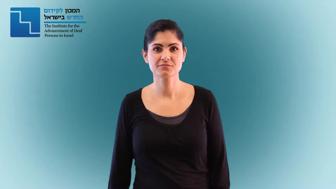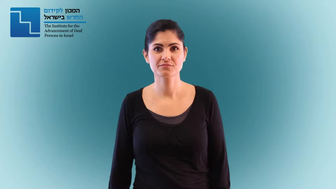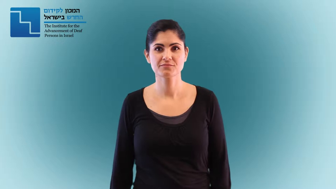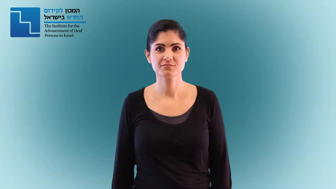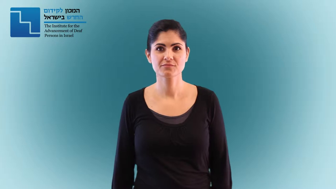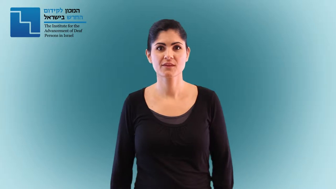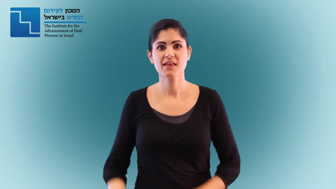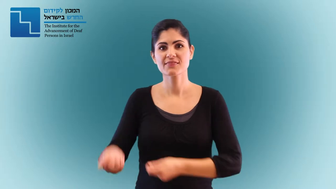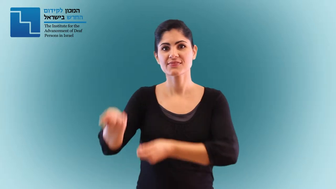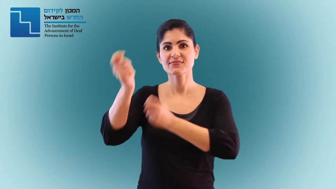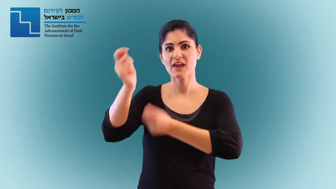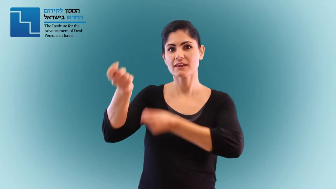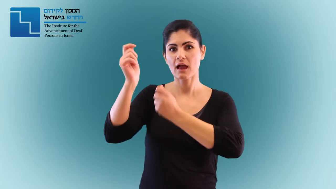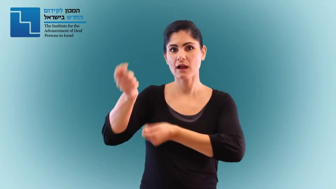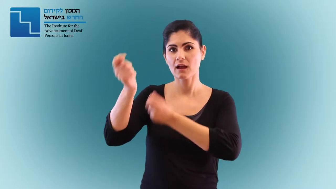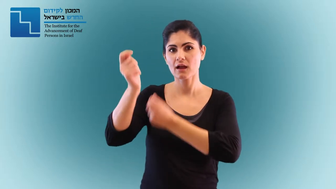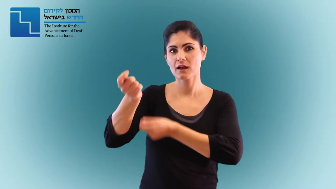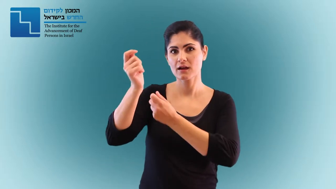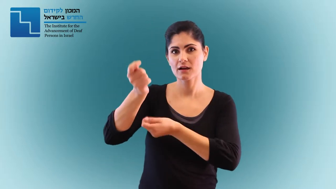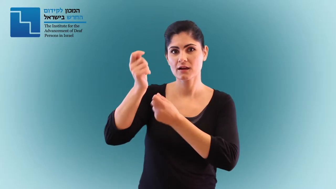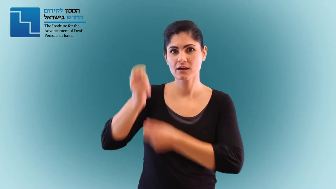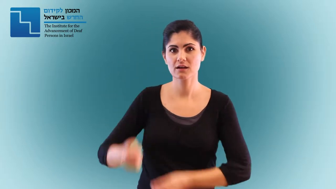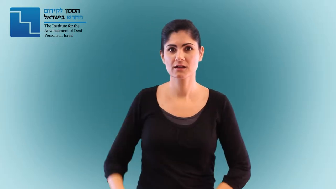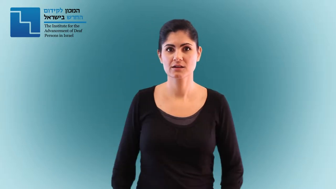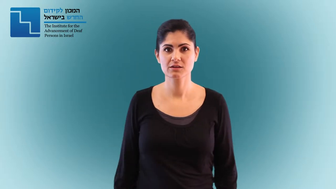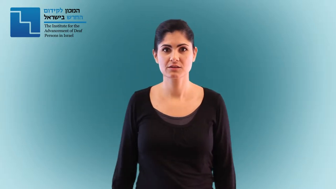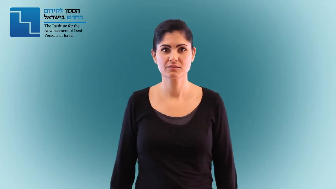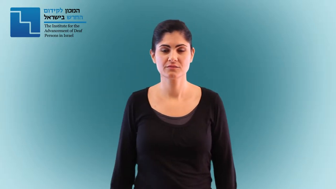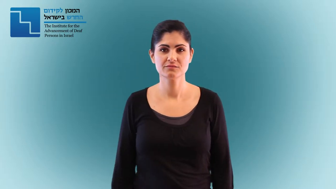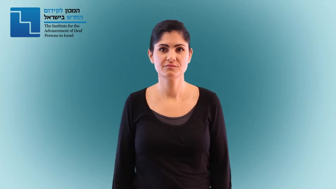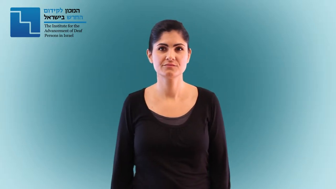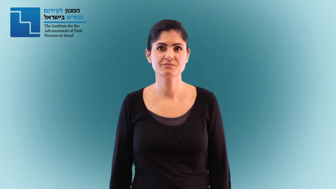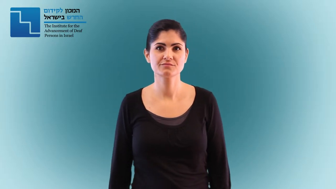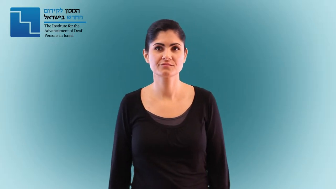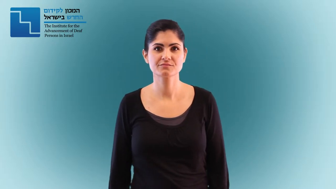דייג